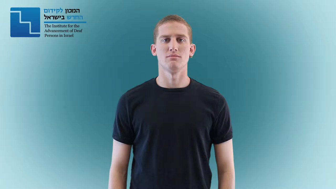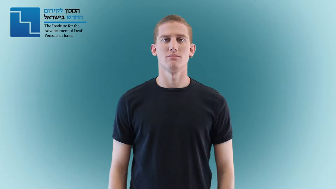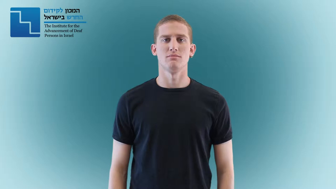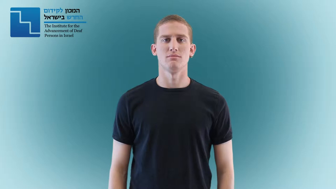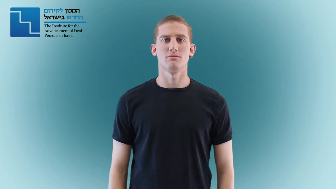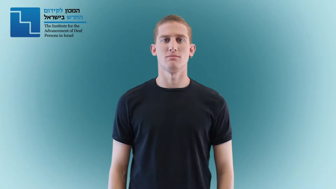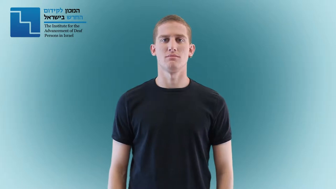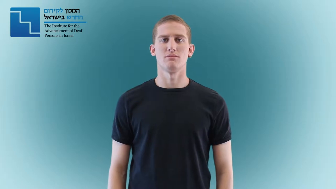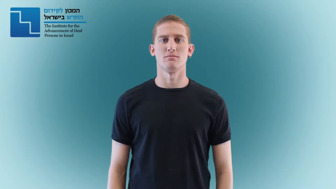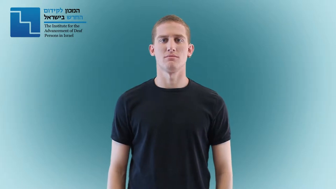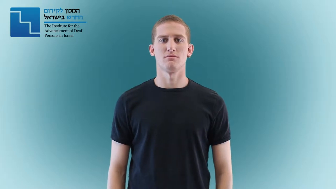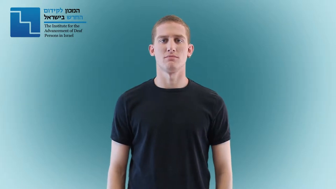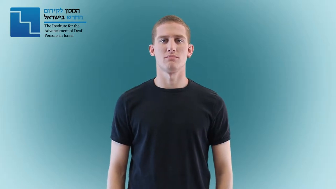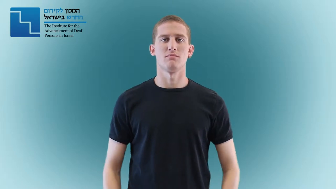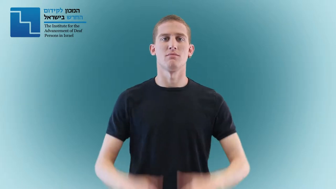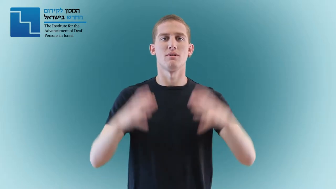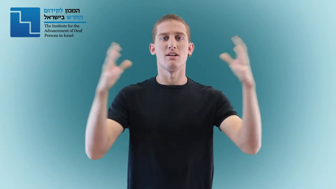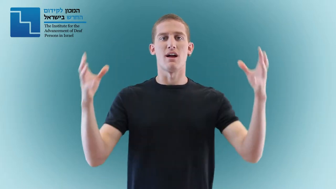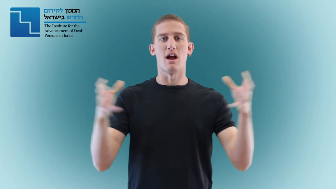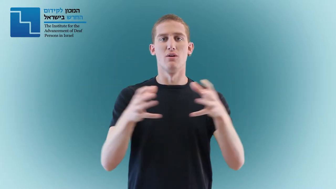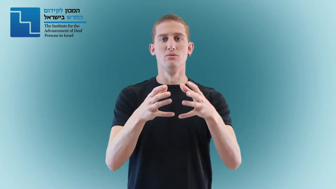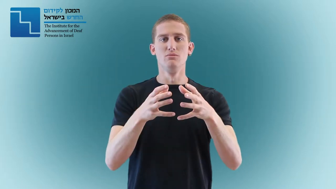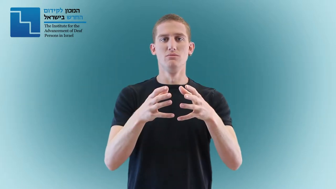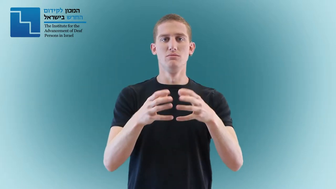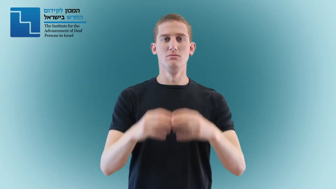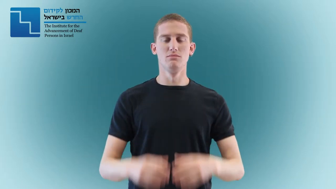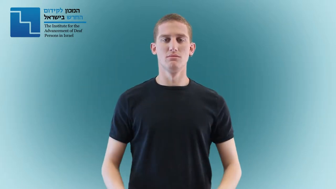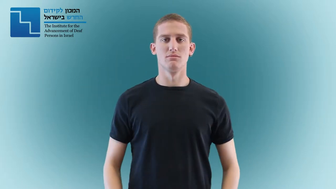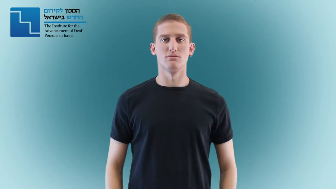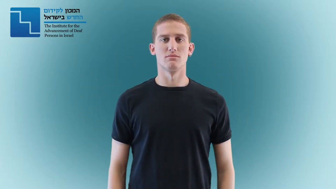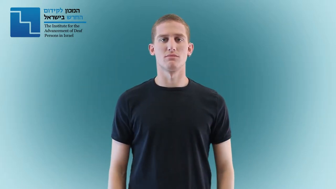לאום